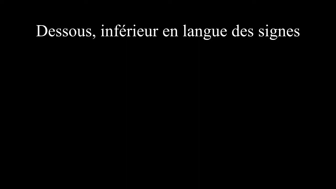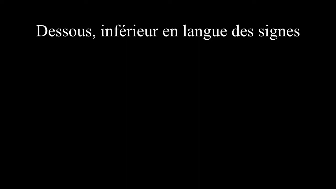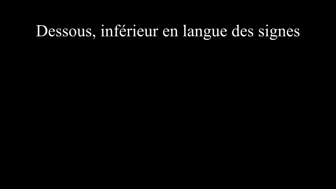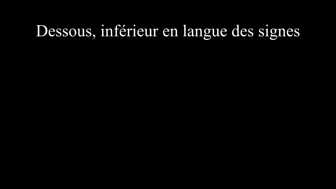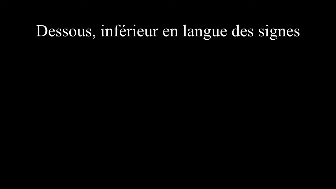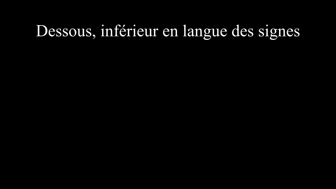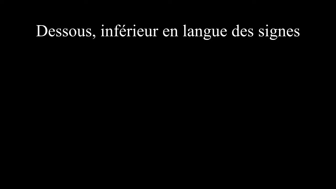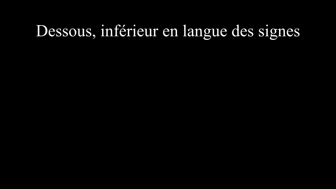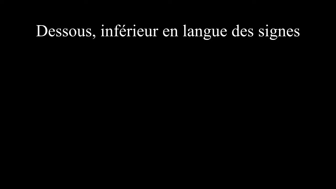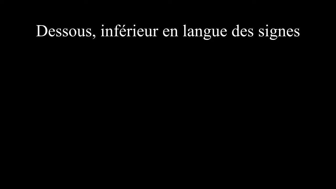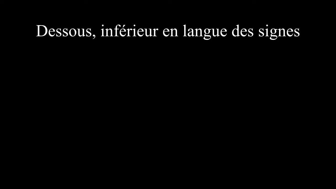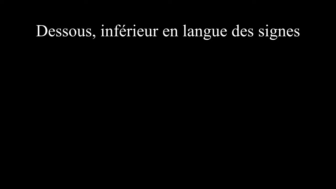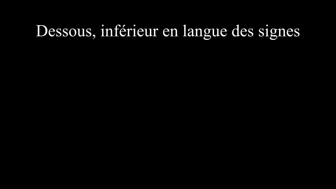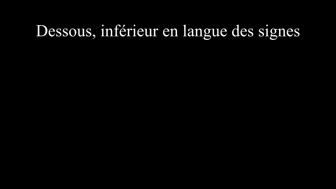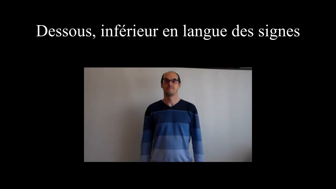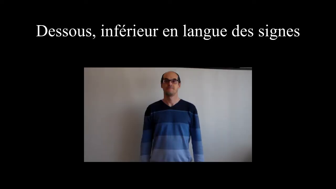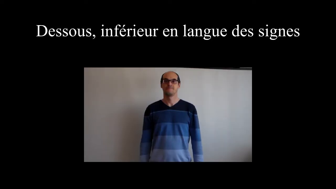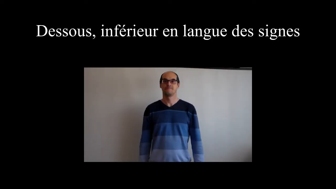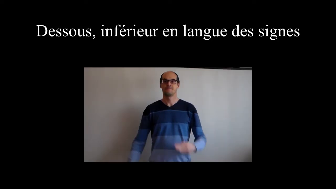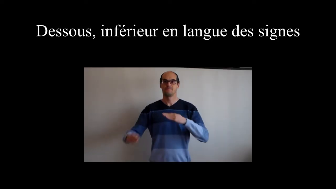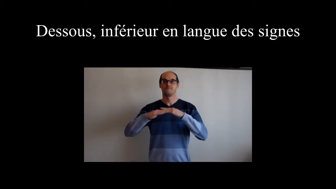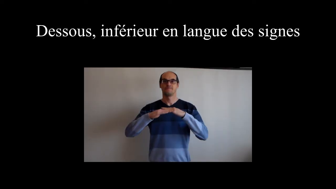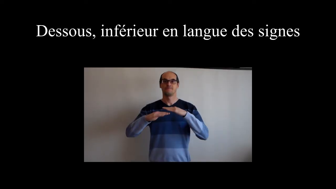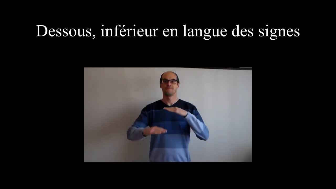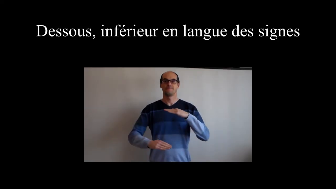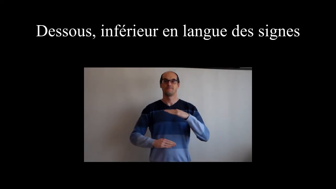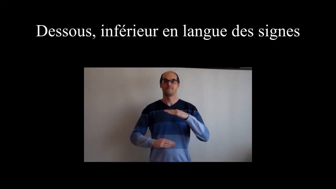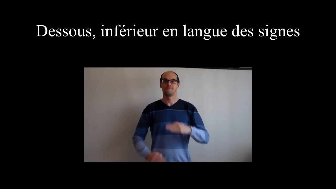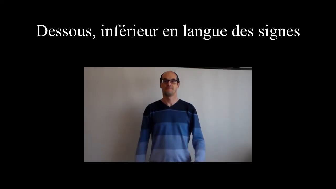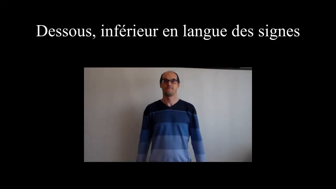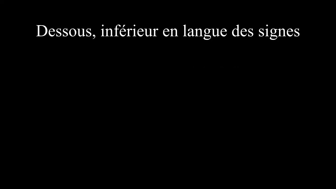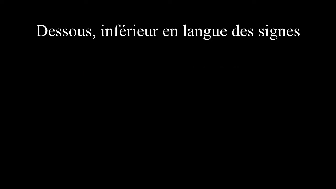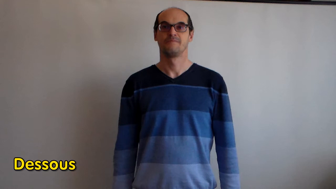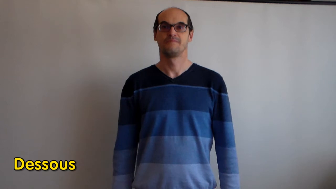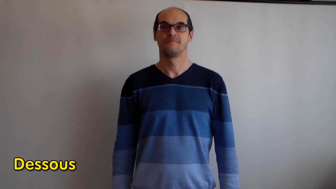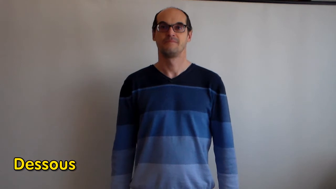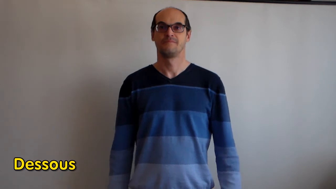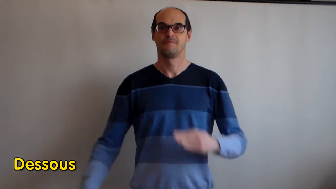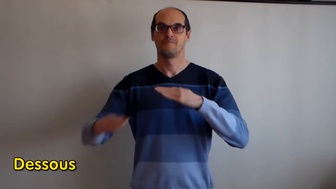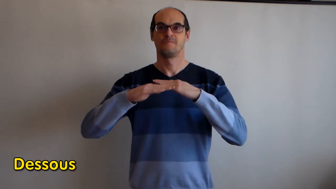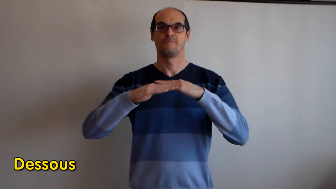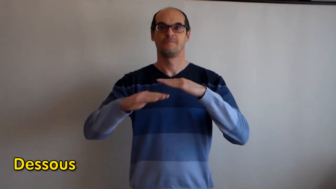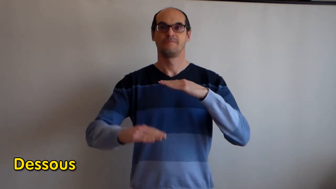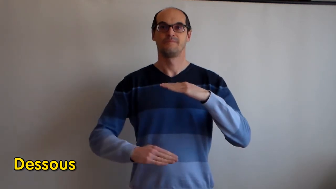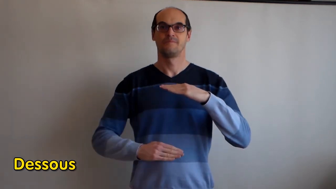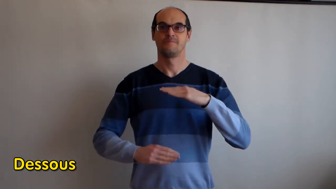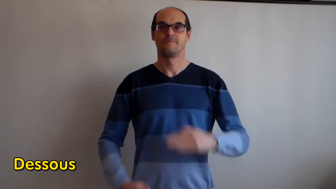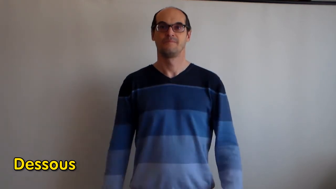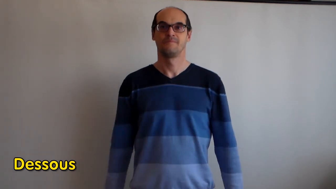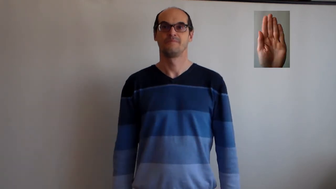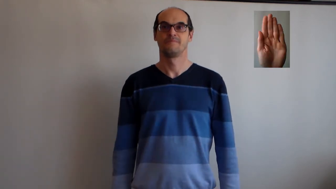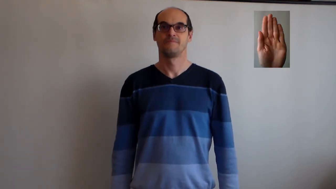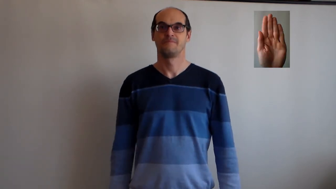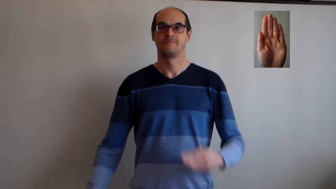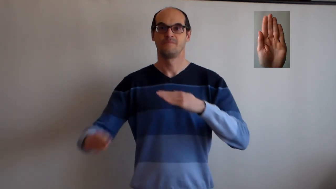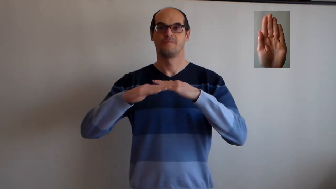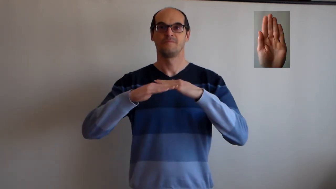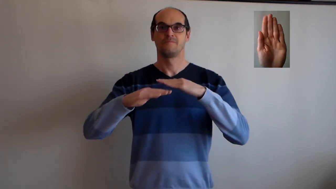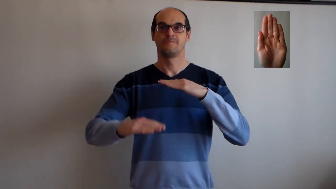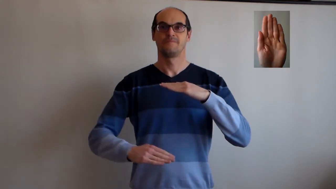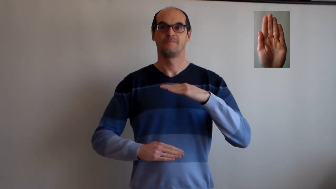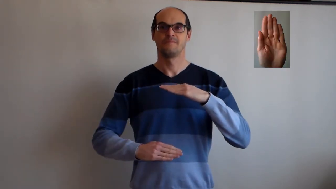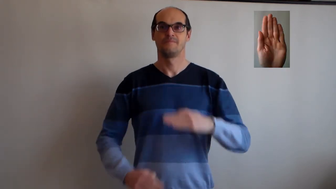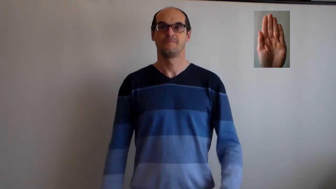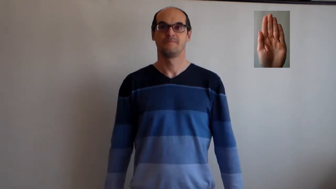Dessous, inférieur